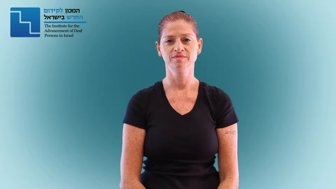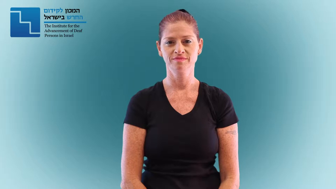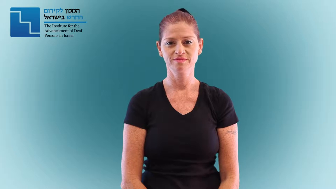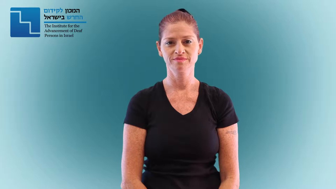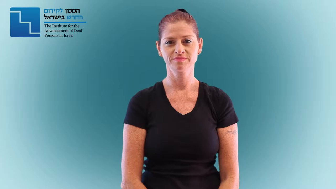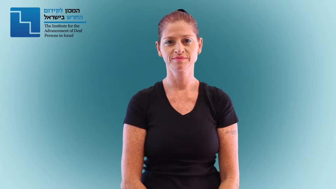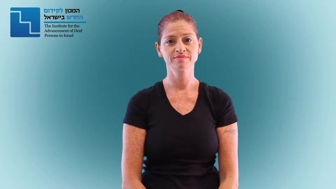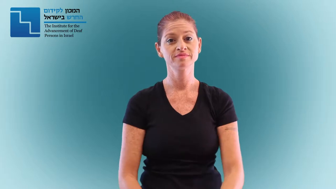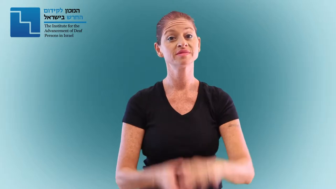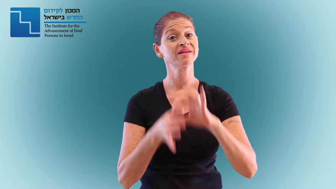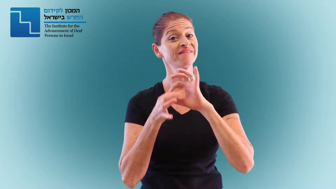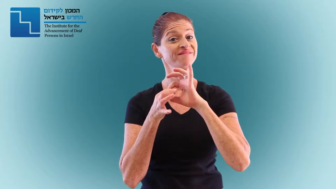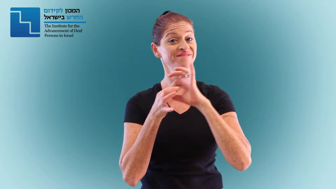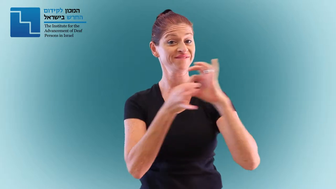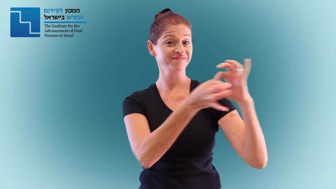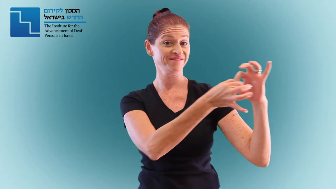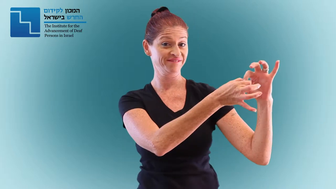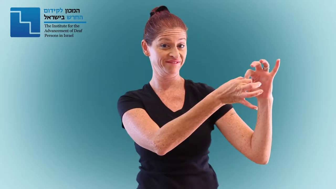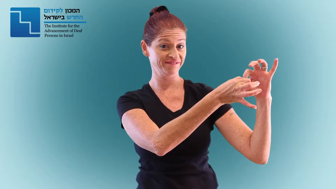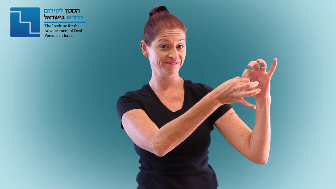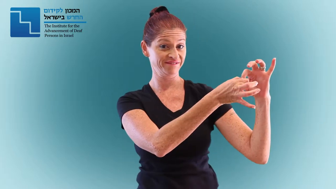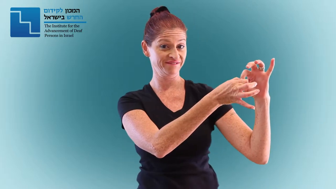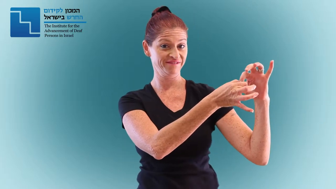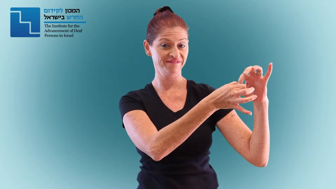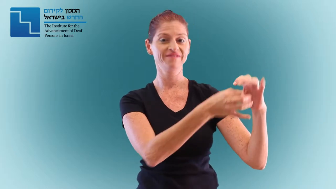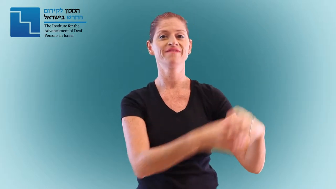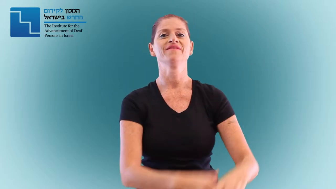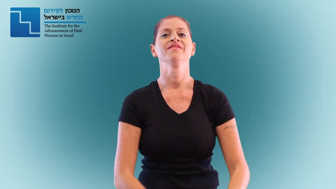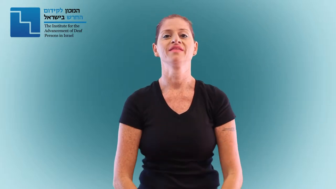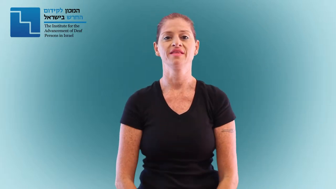רצוף